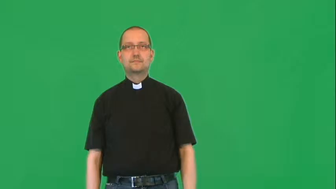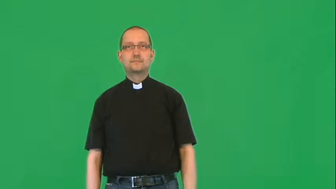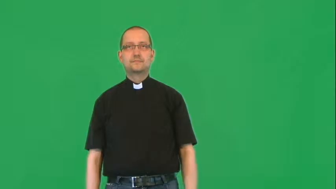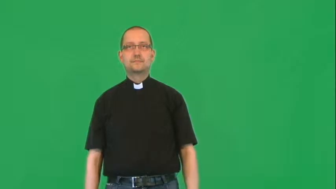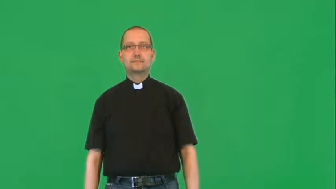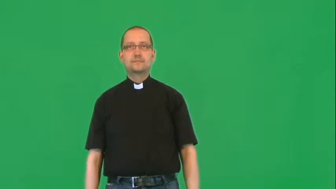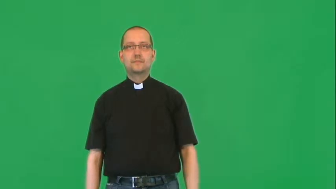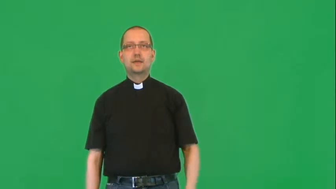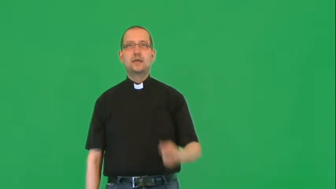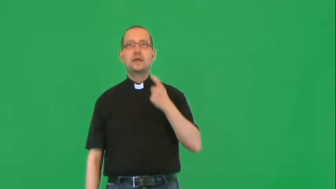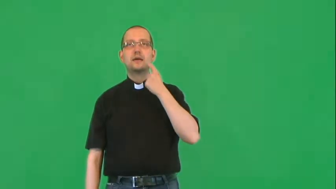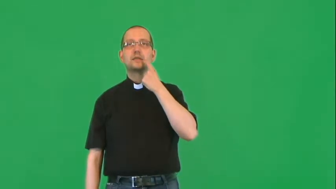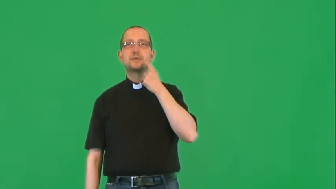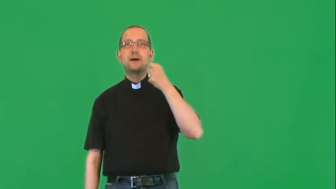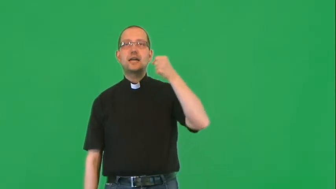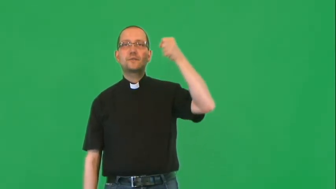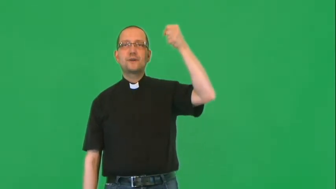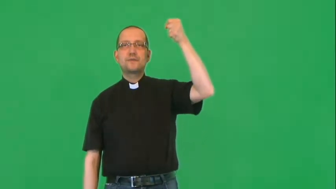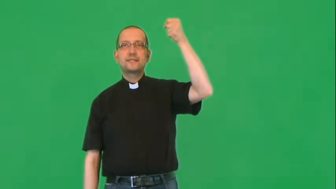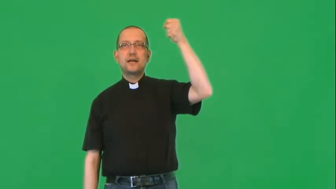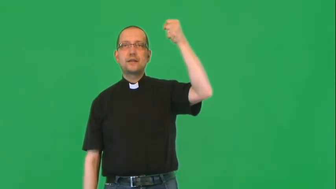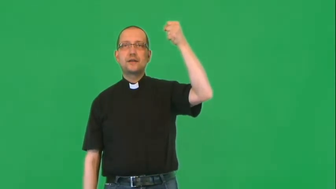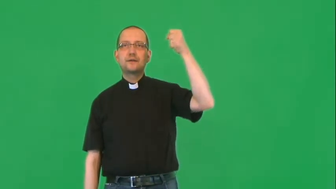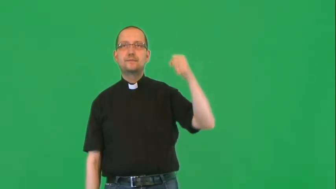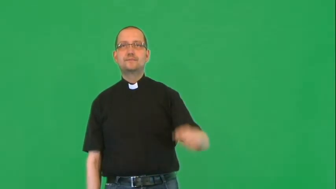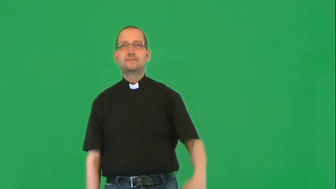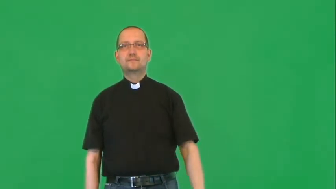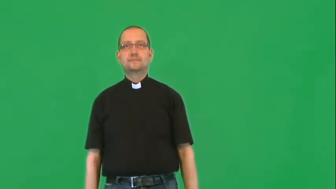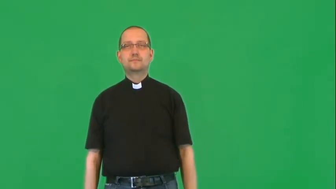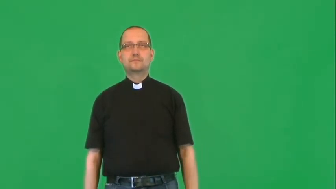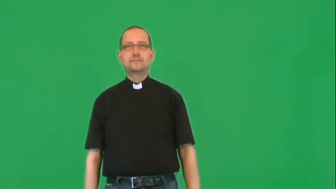zmartwychwstanie